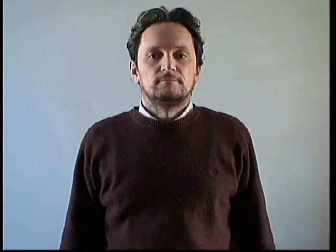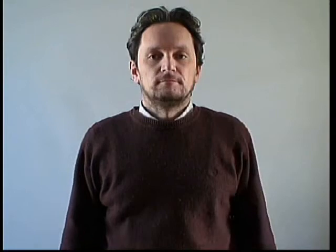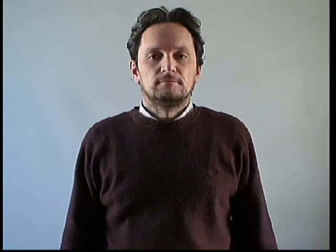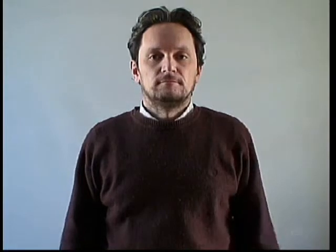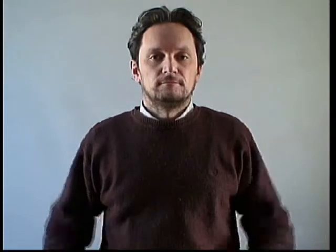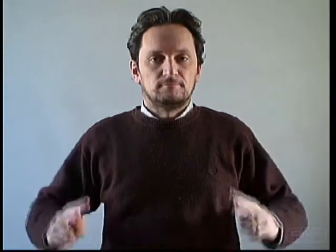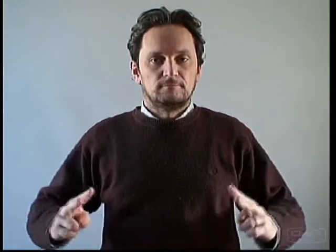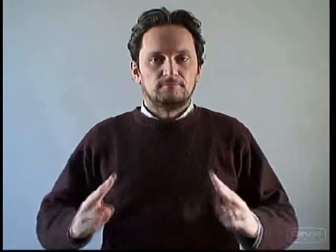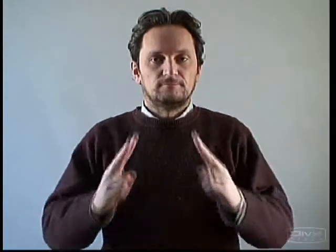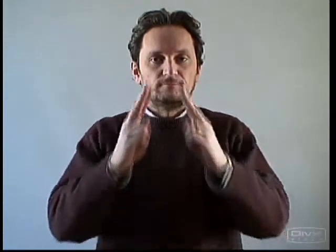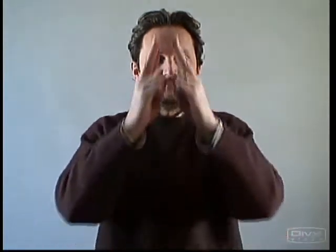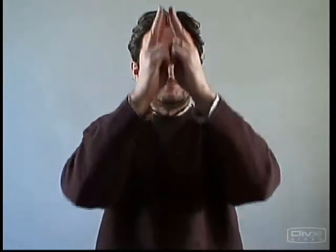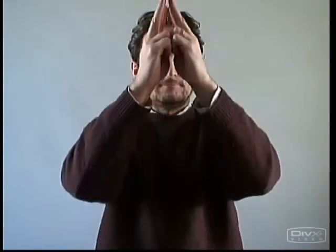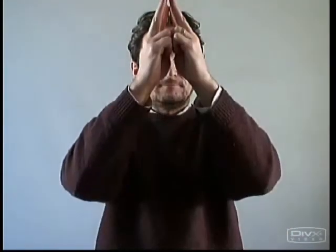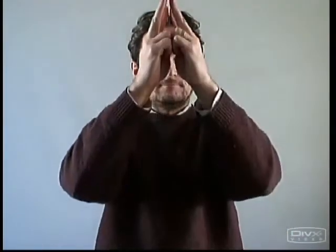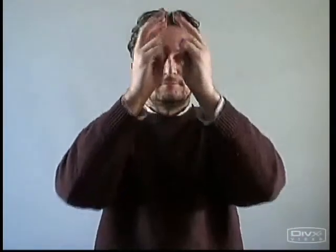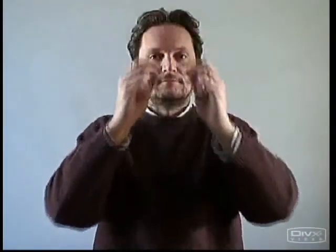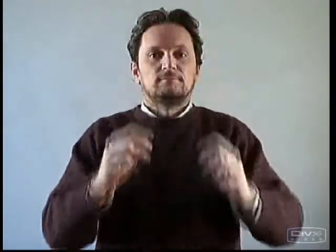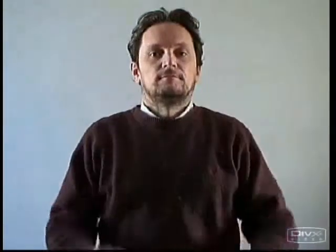Tour Eiffel